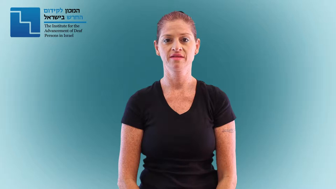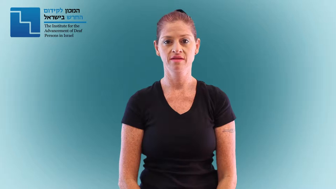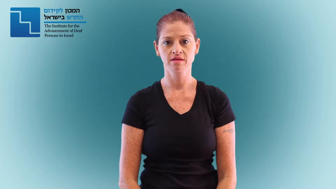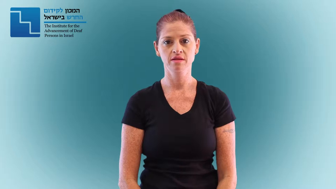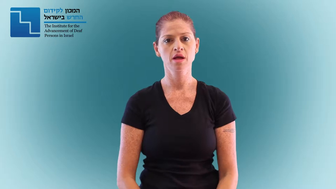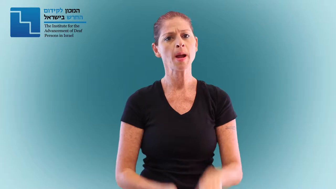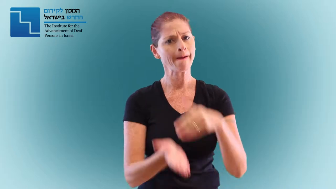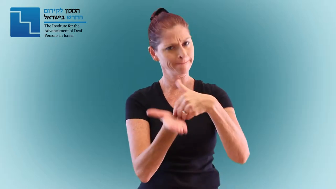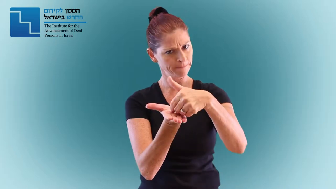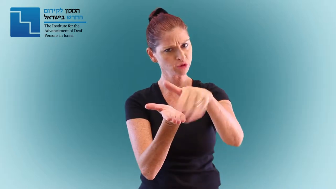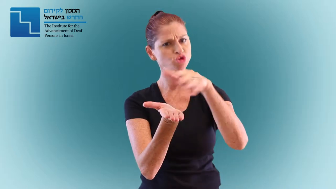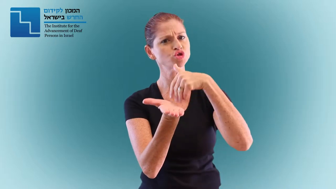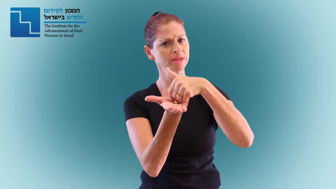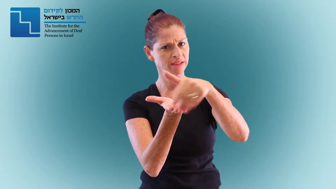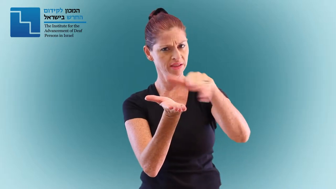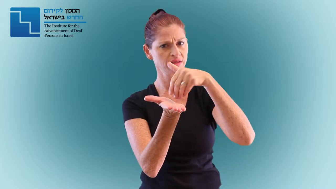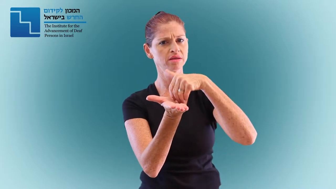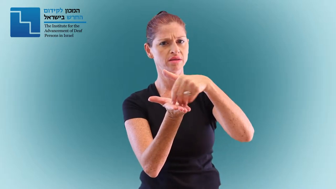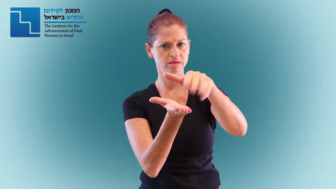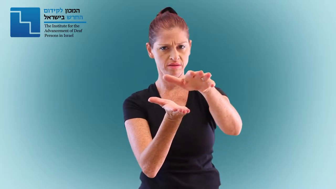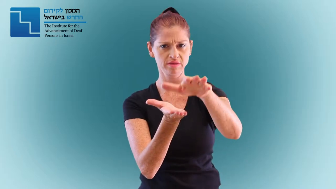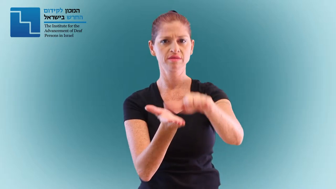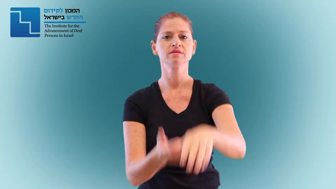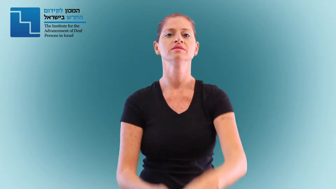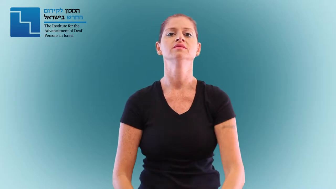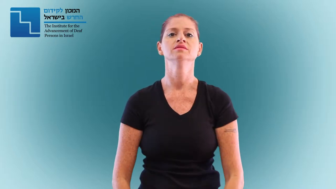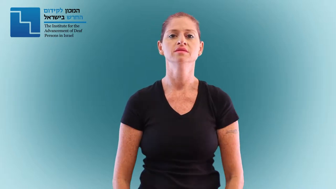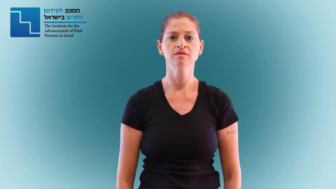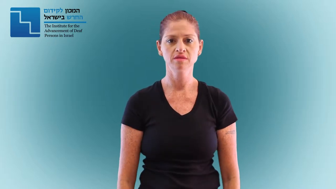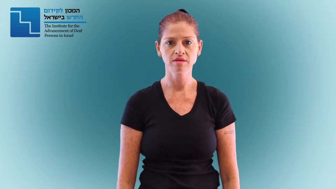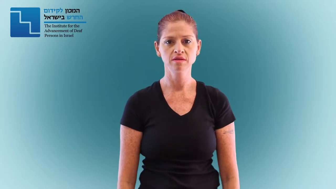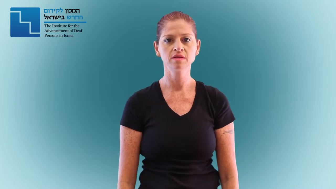המשיך